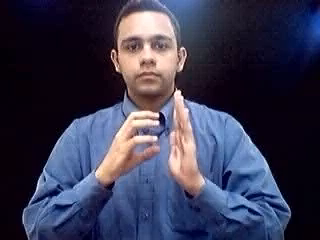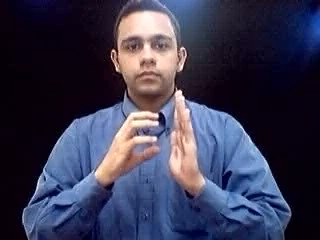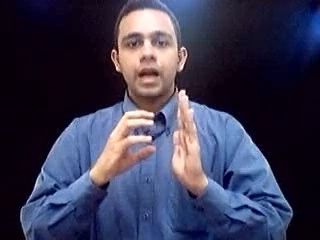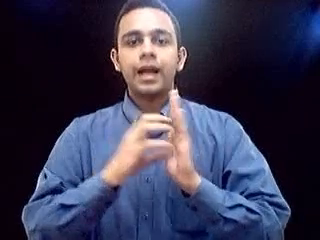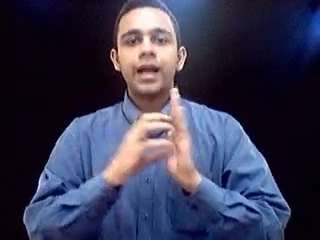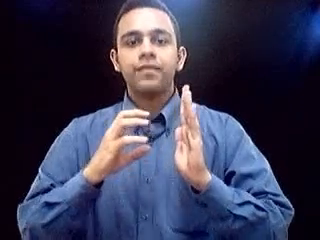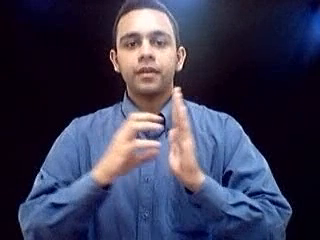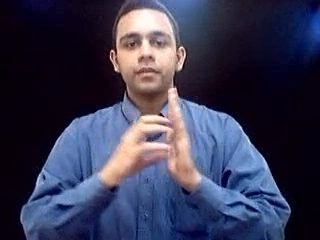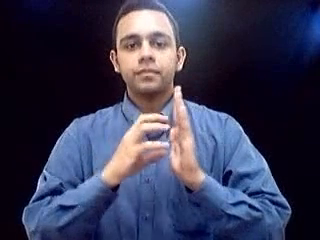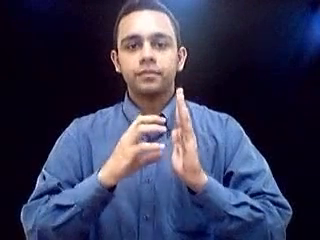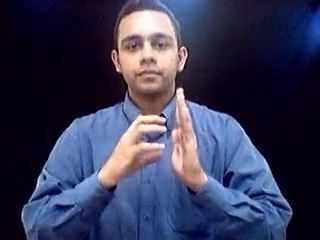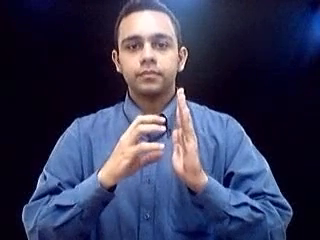HIV